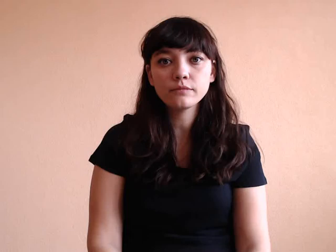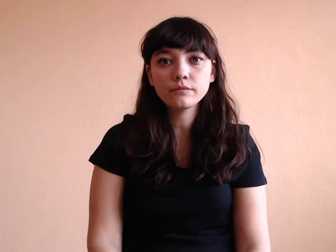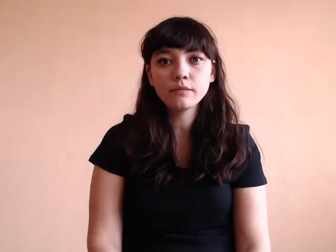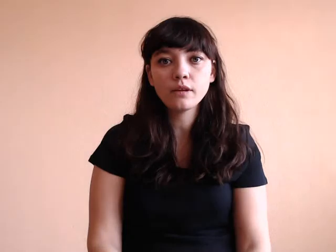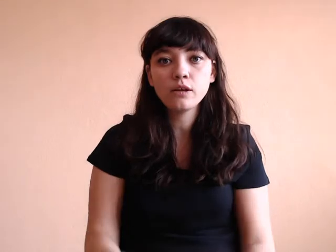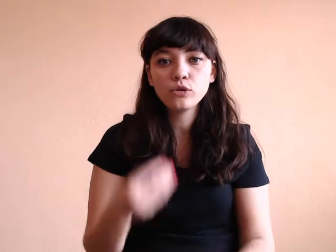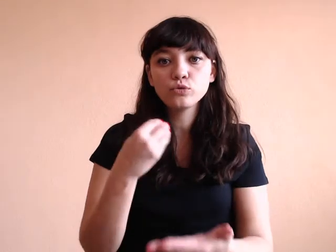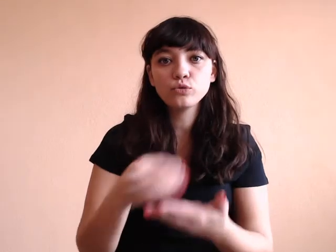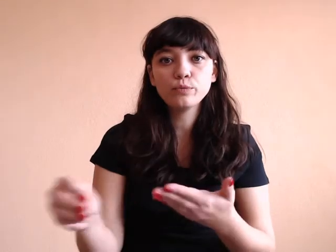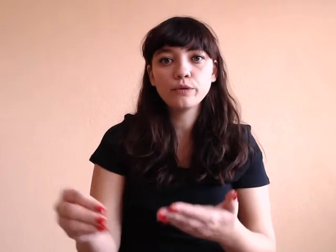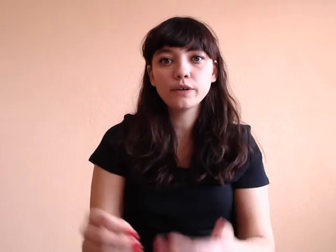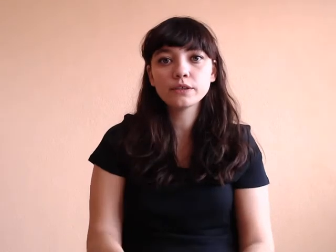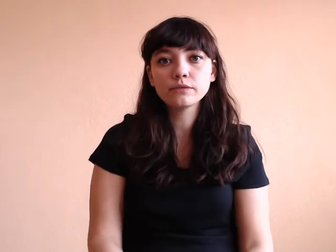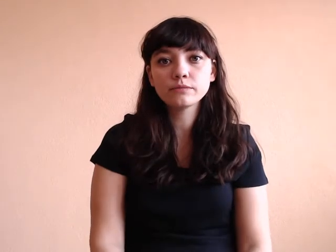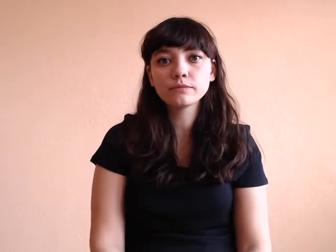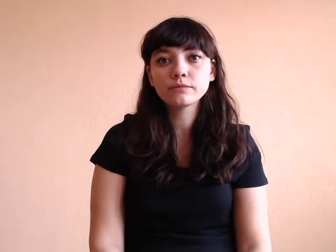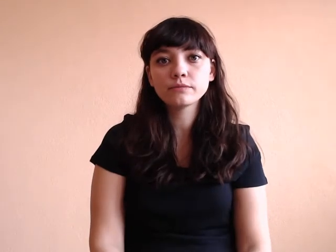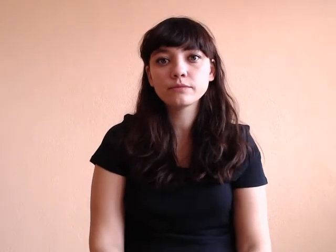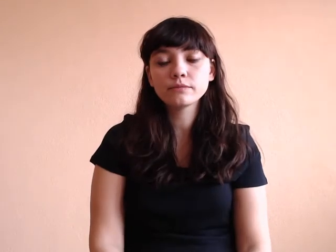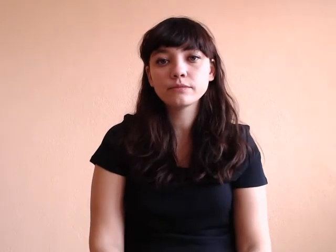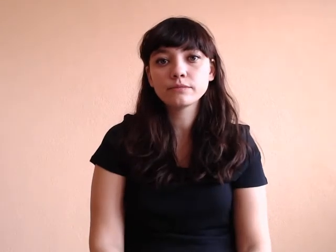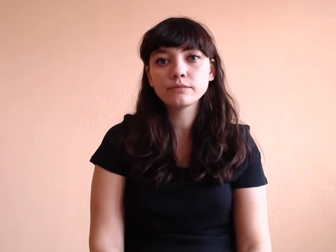KUPIĆ KUPOWAĆ